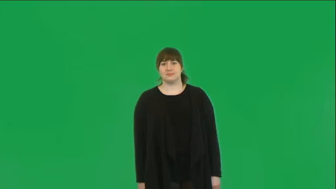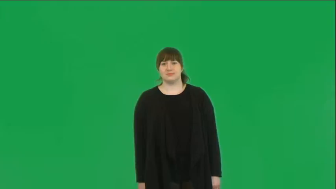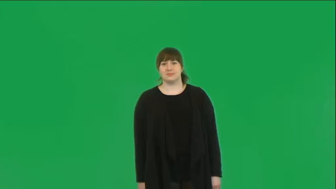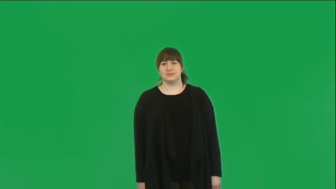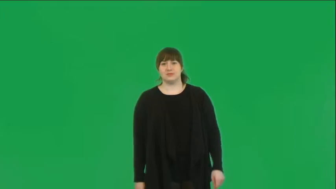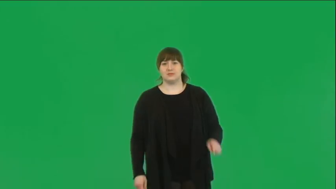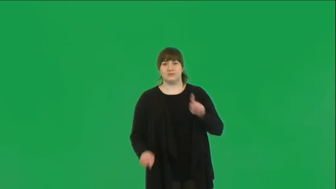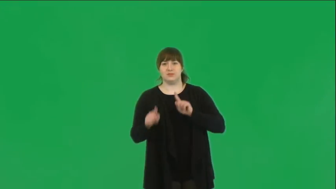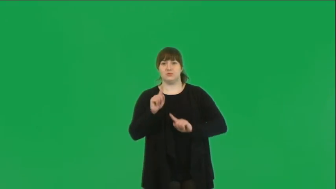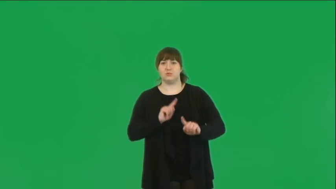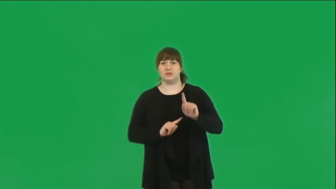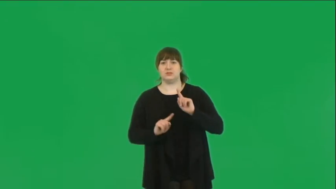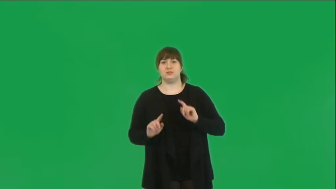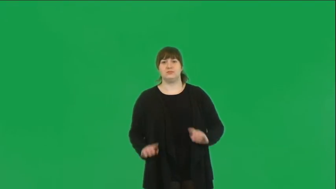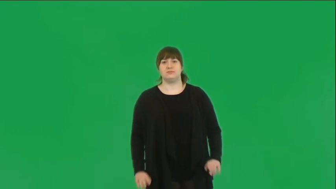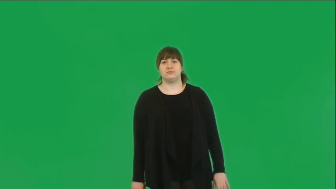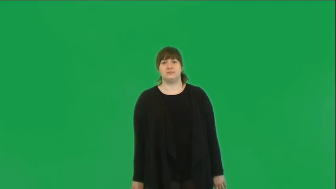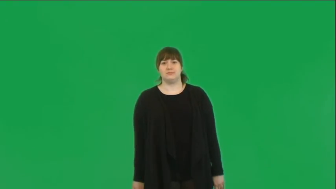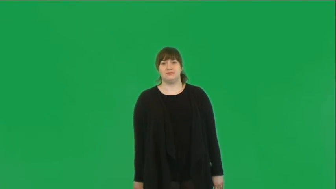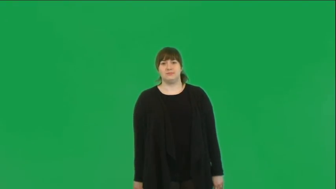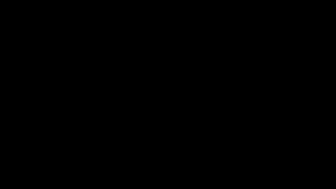wytłumaczyć